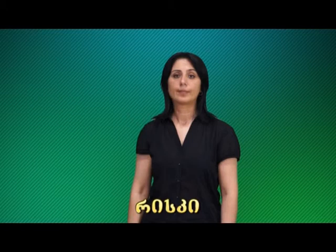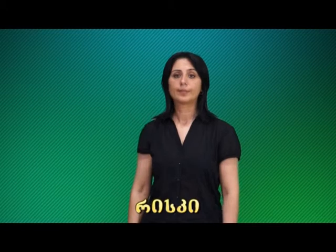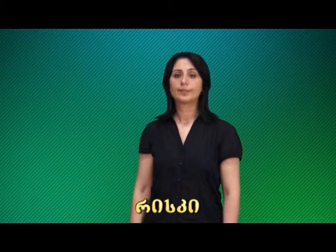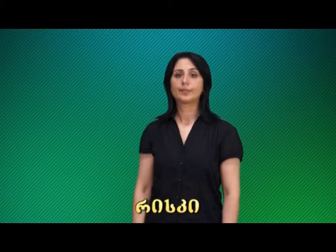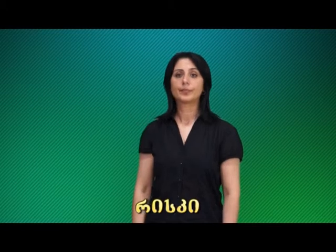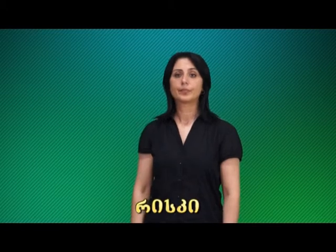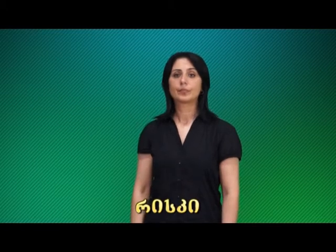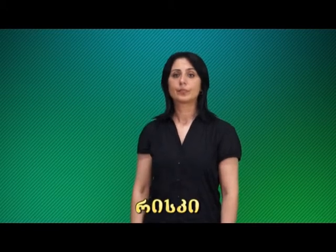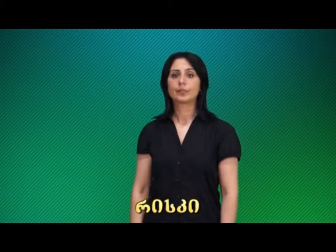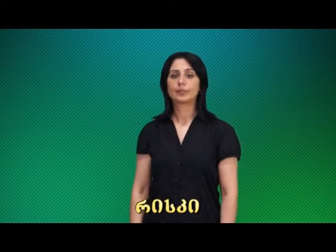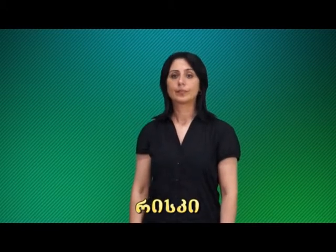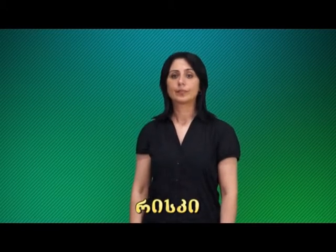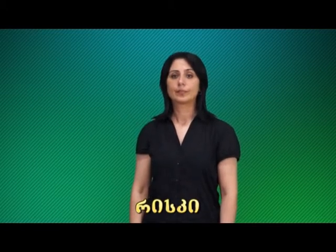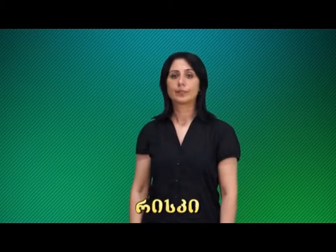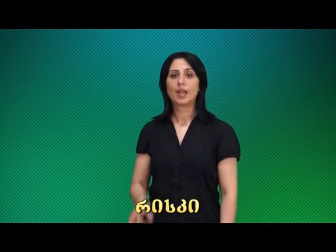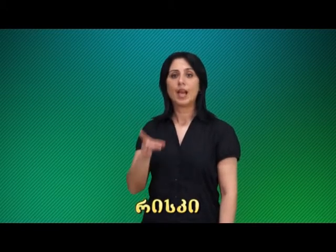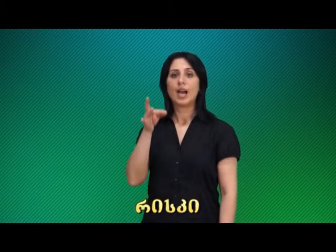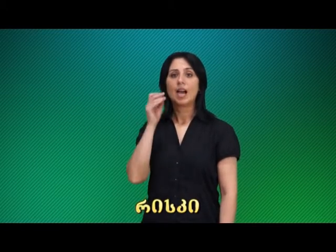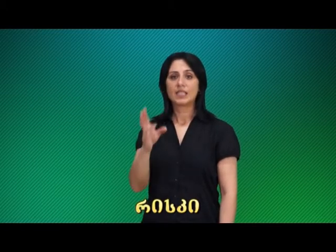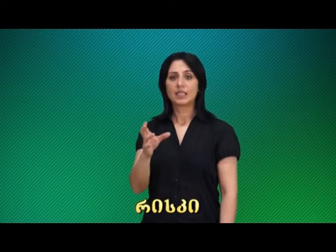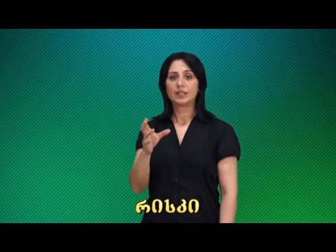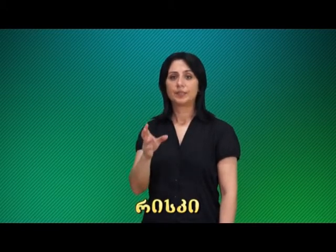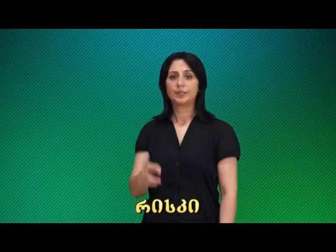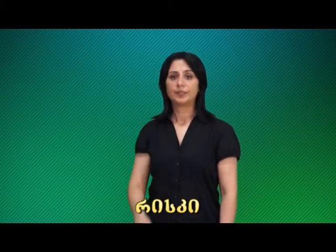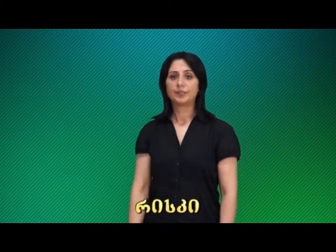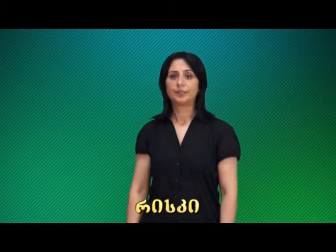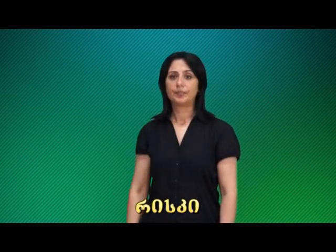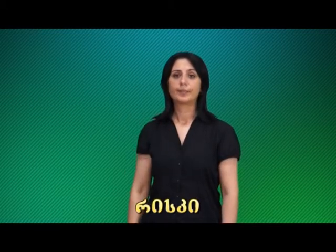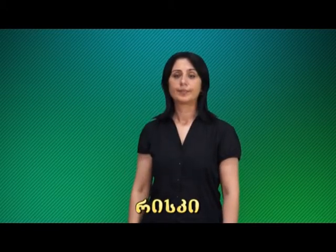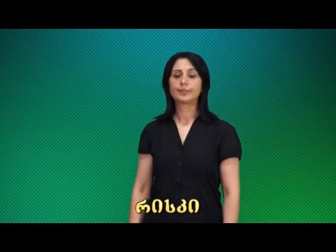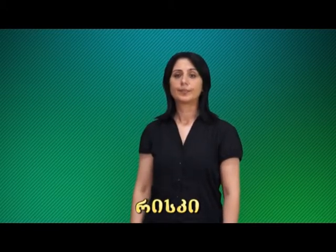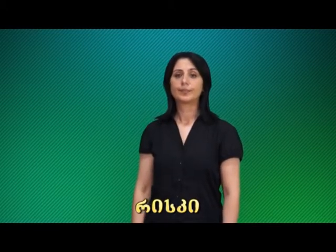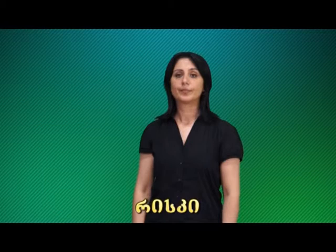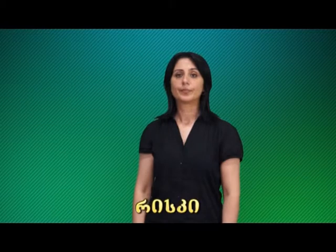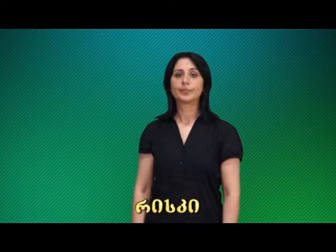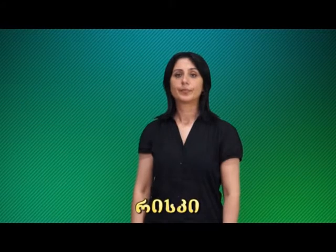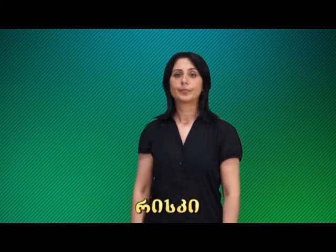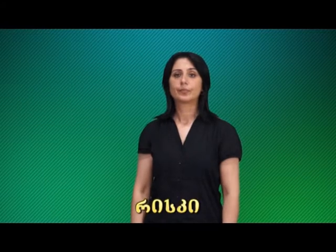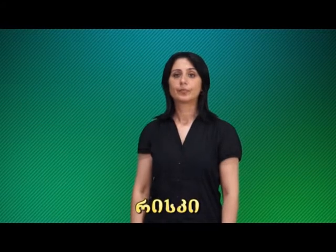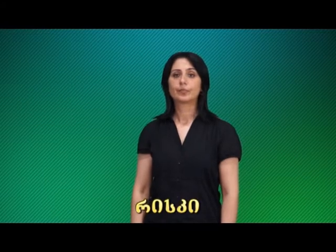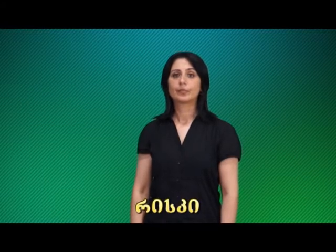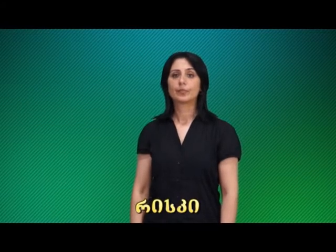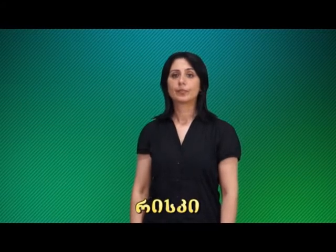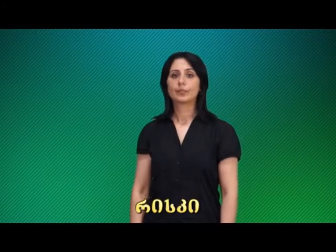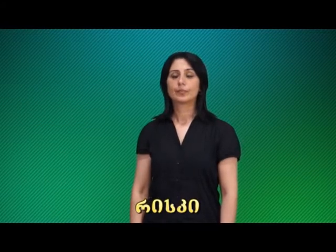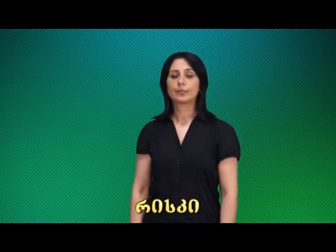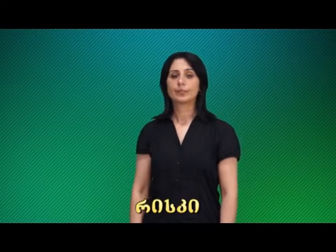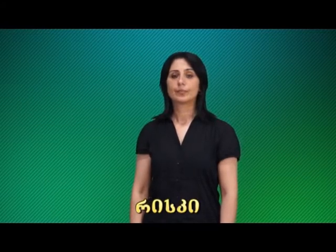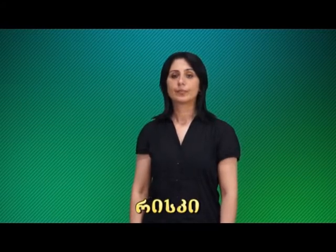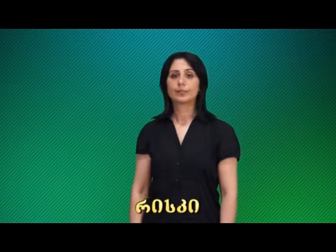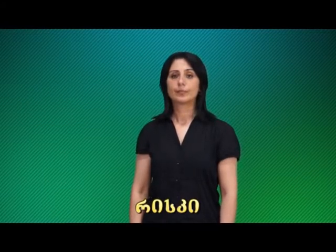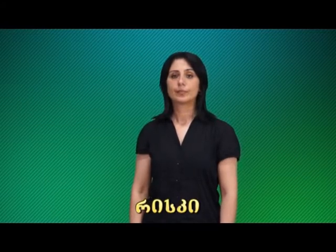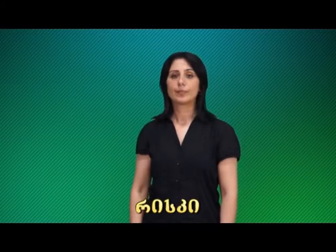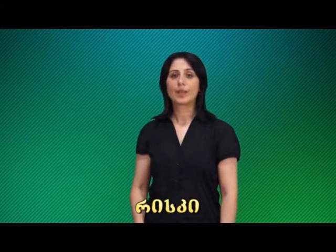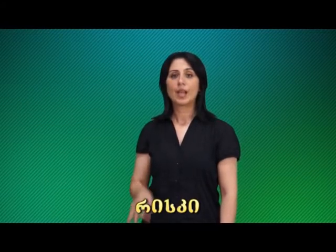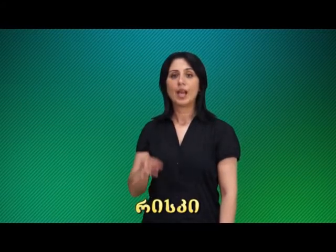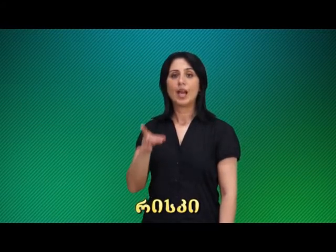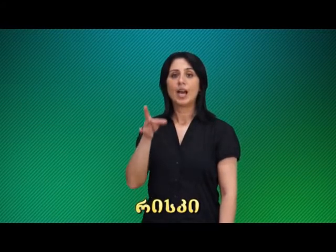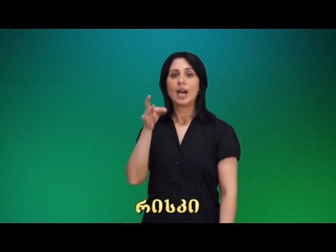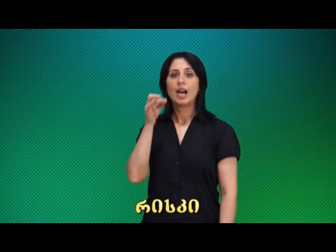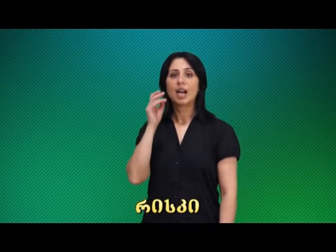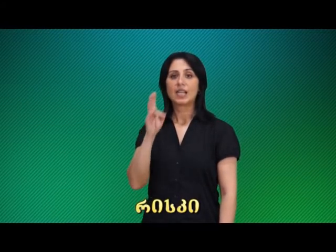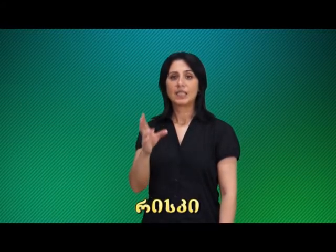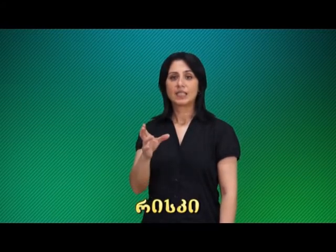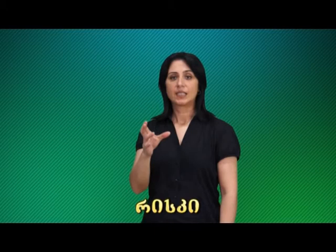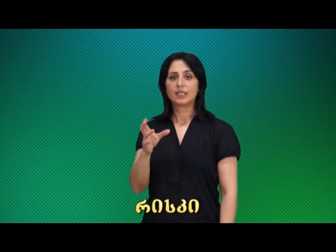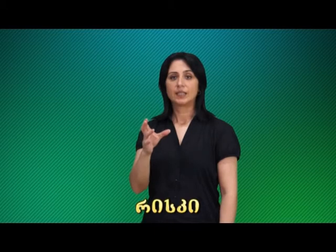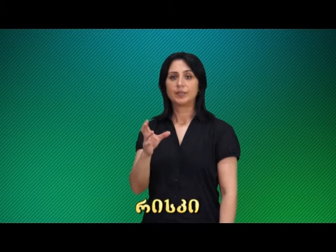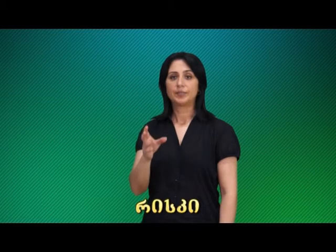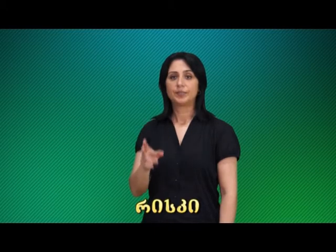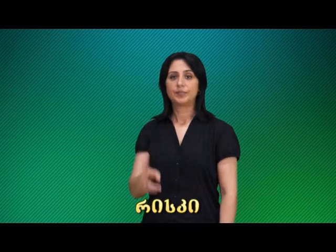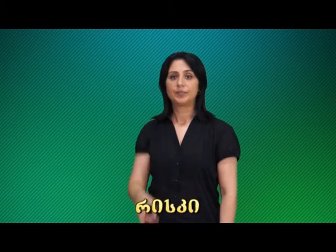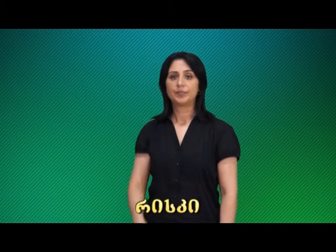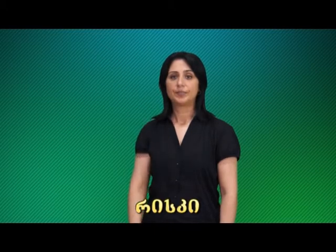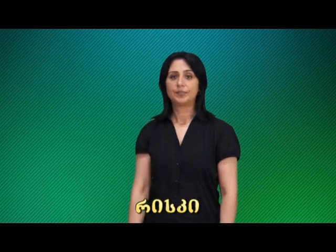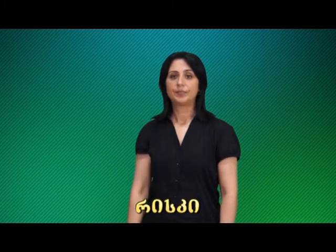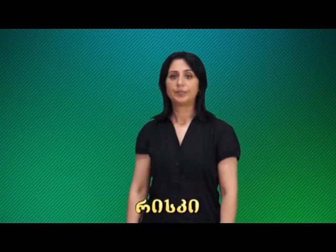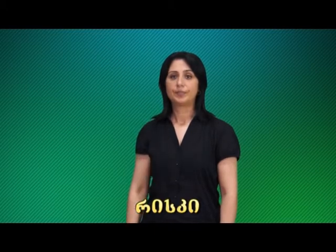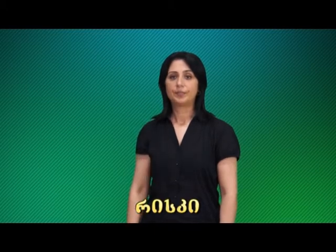რისკი